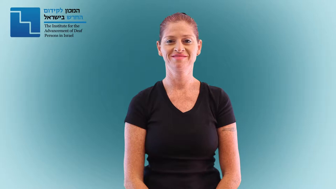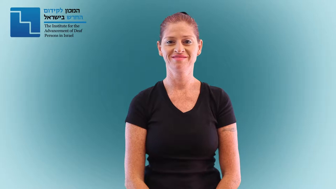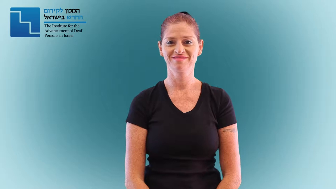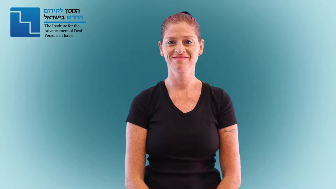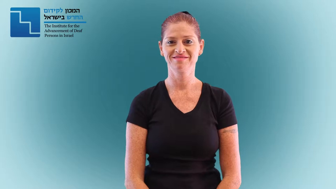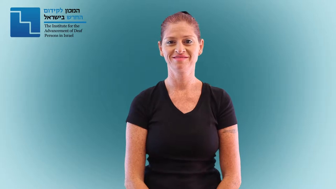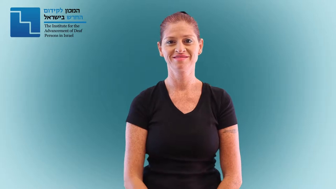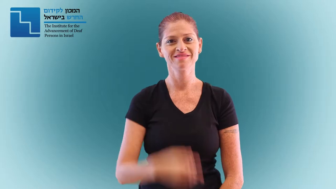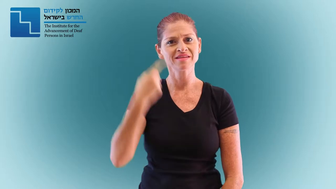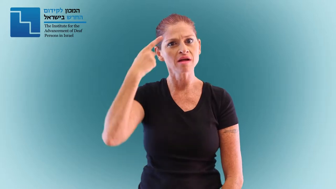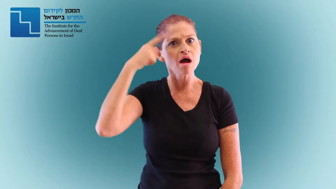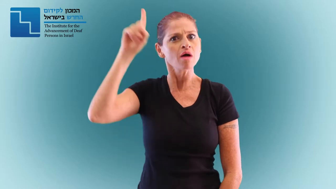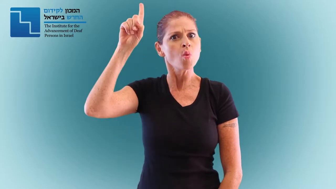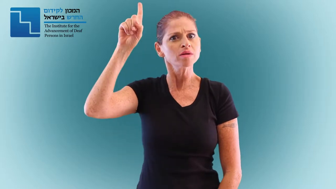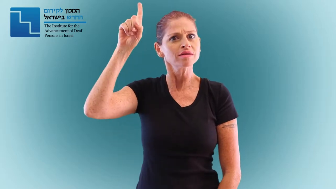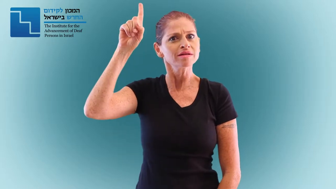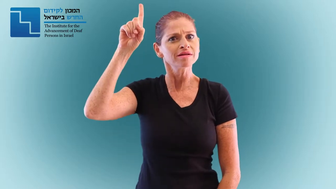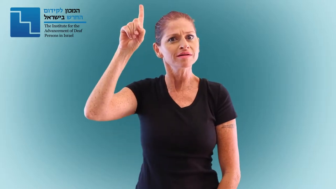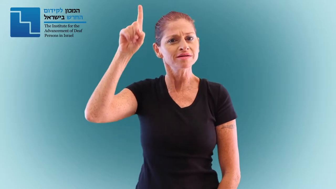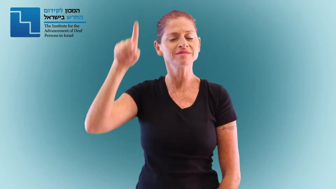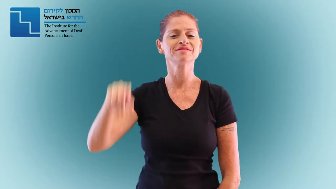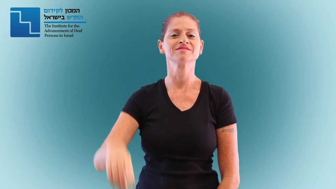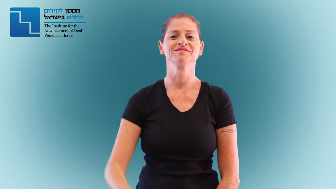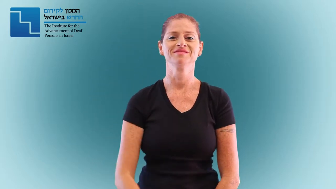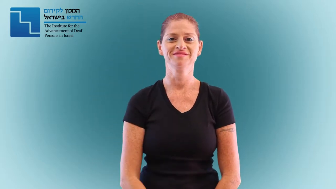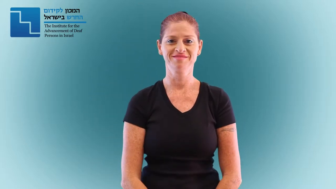רעיון